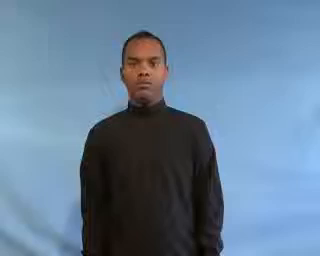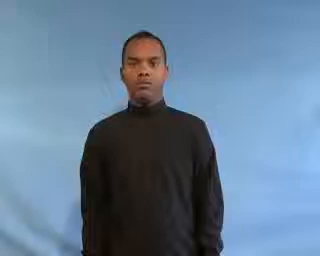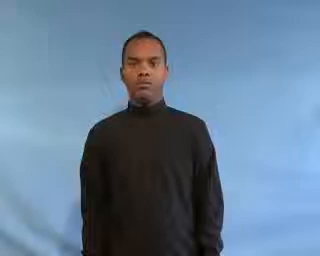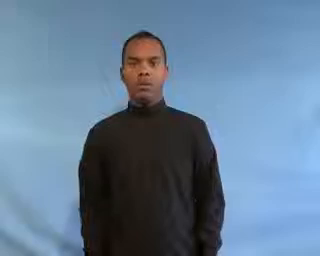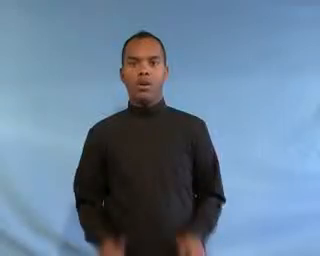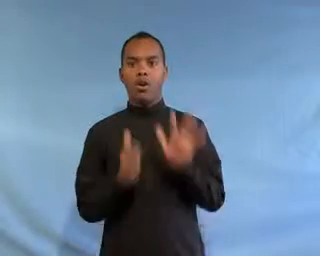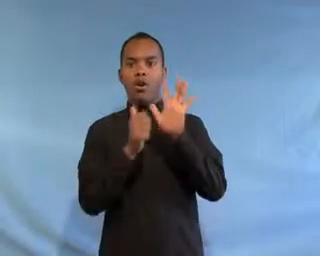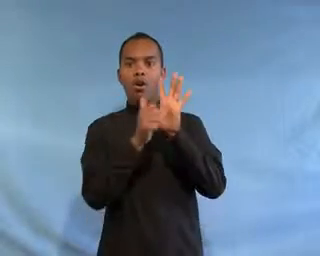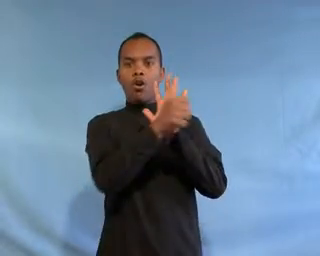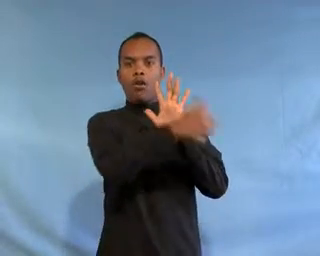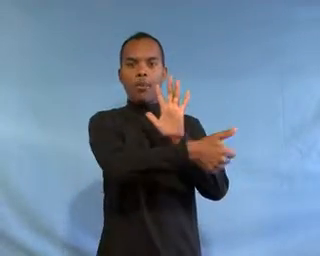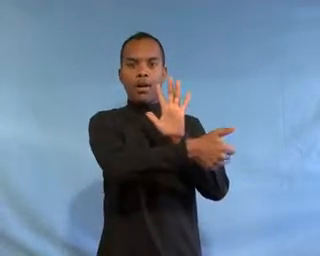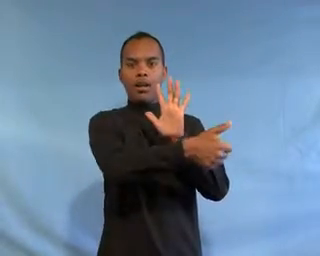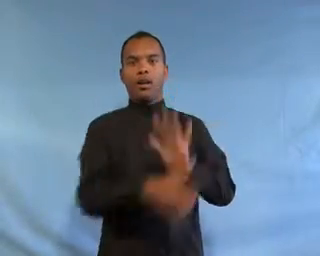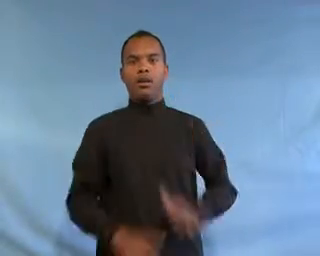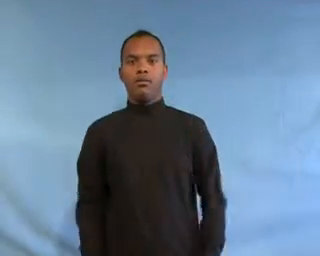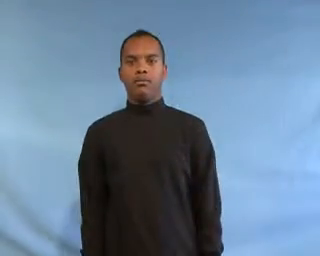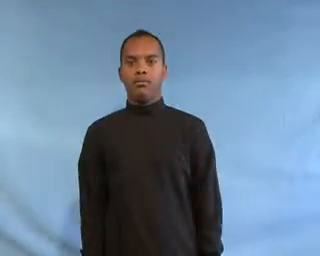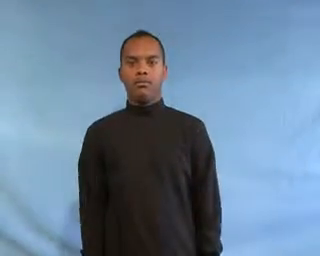governemanta